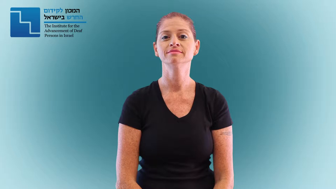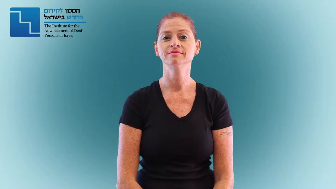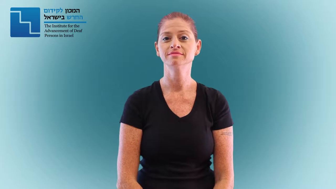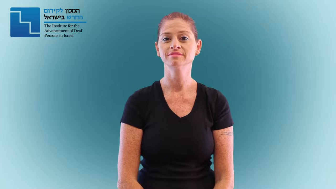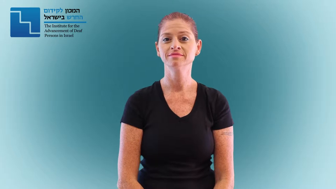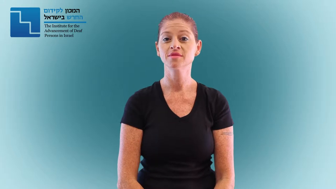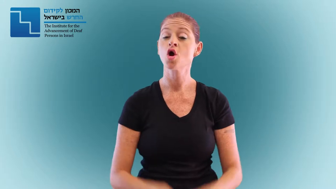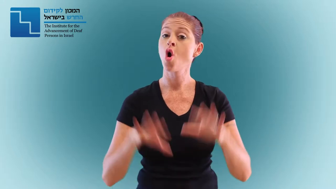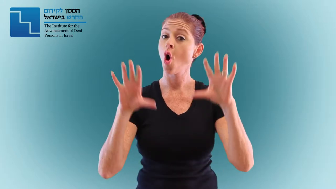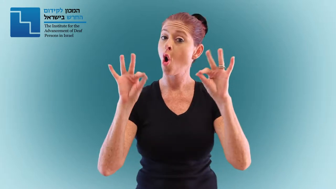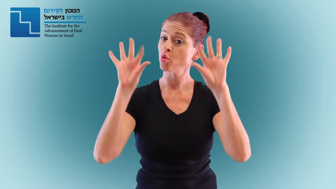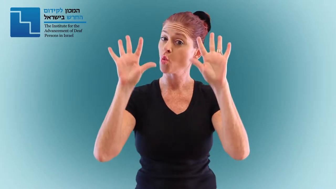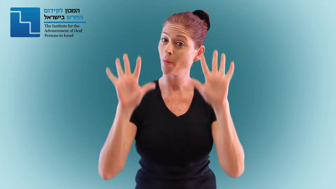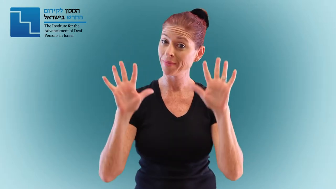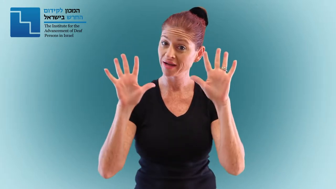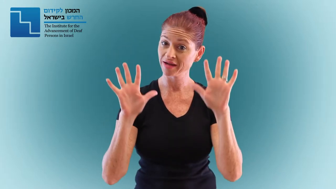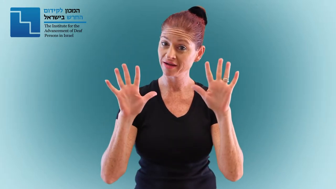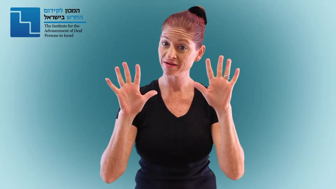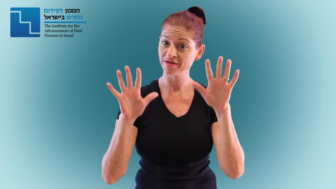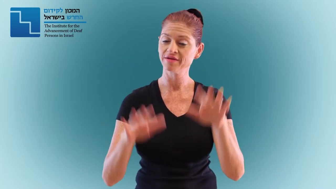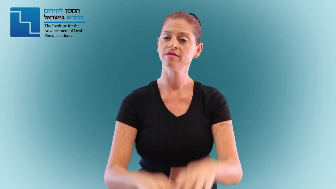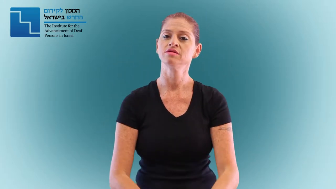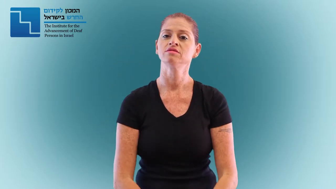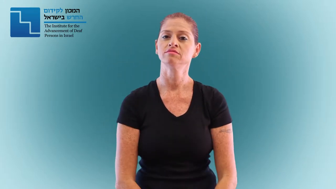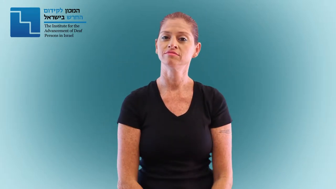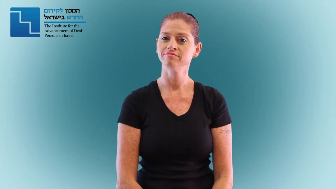אוקטובר